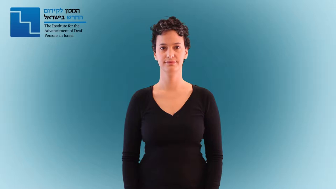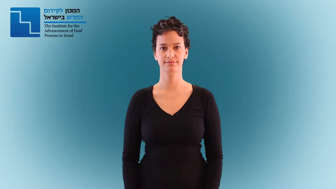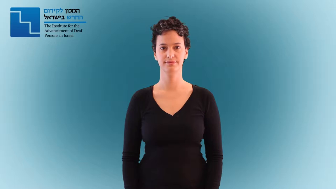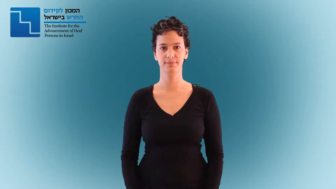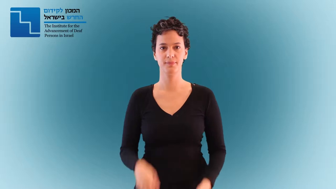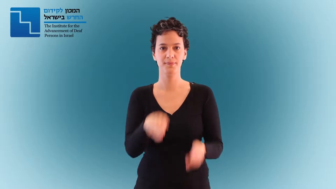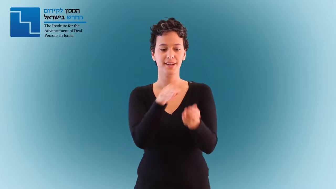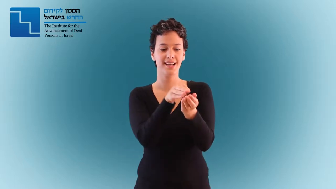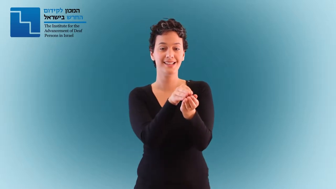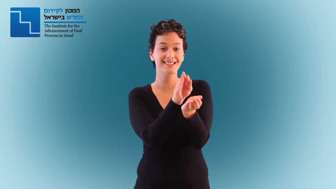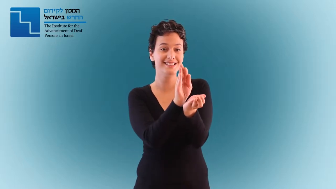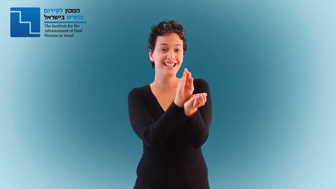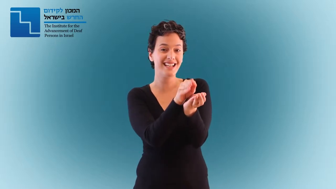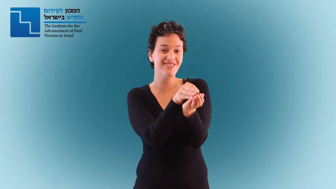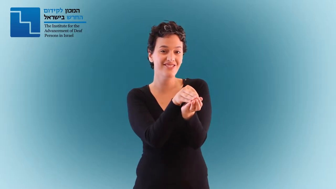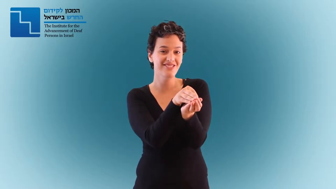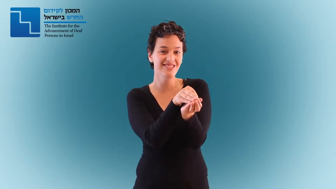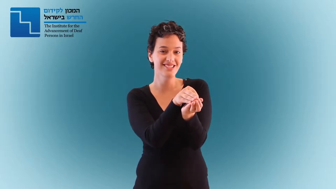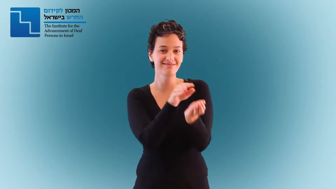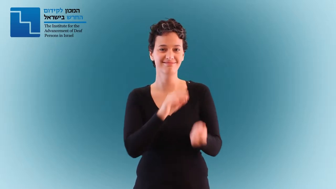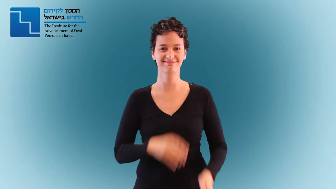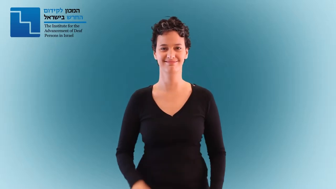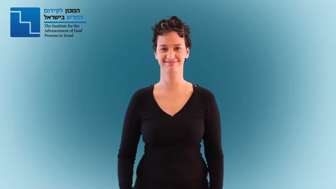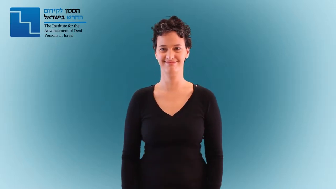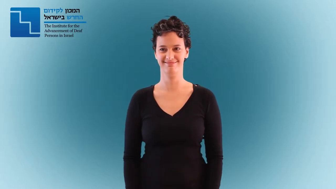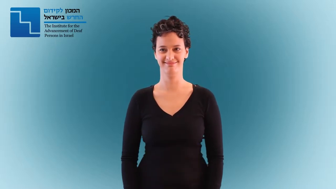צדף